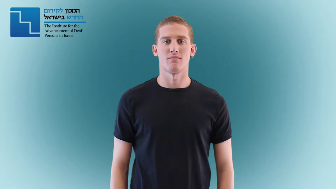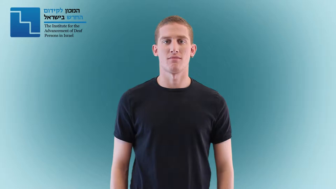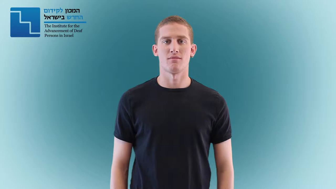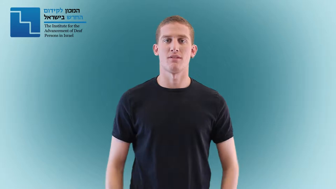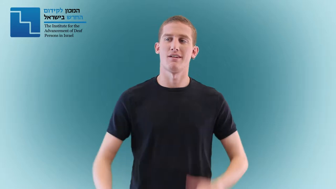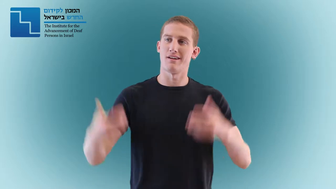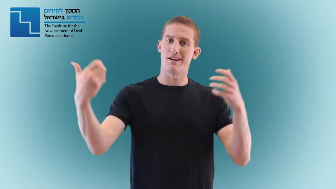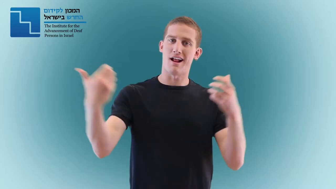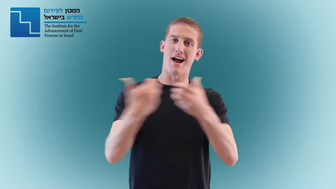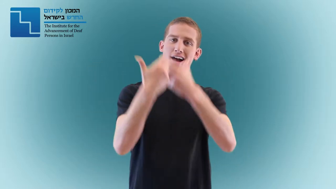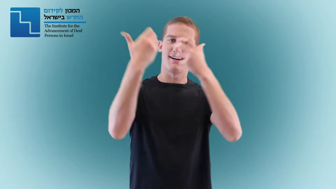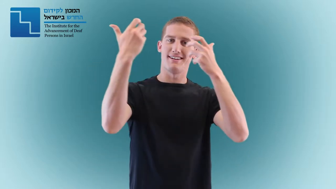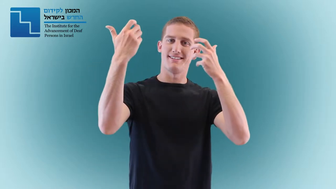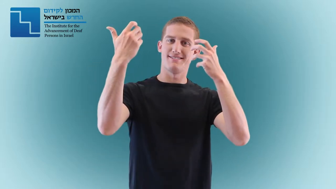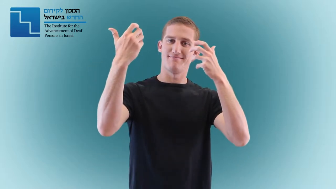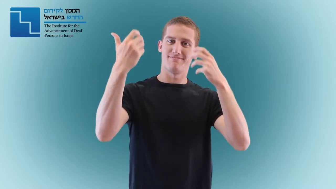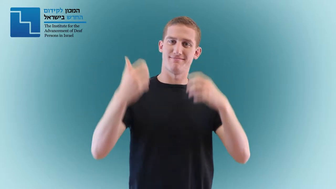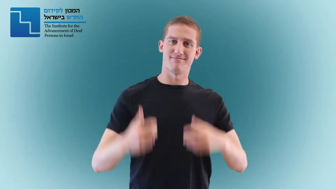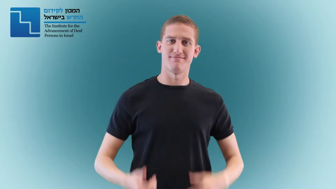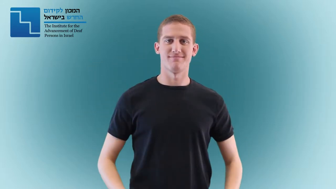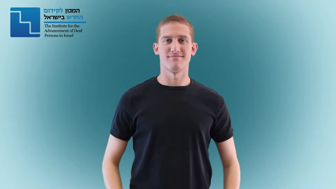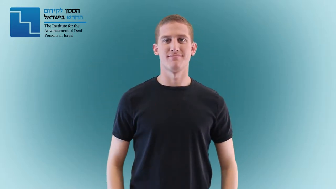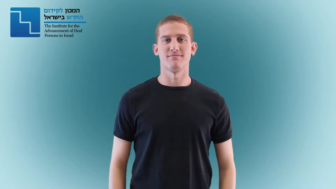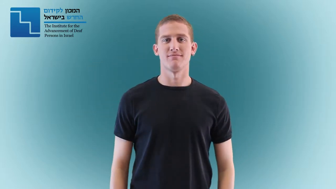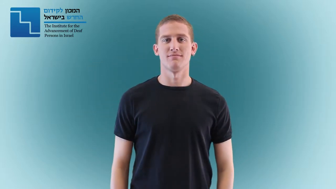לחיים